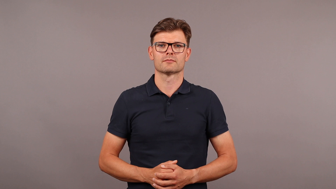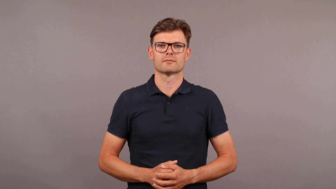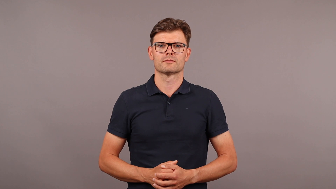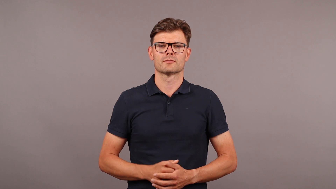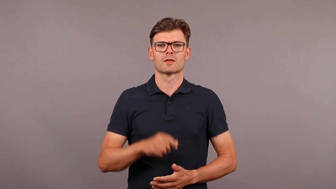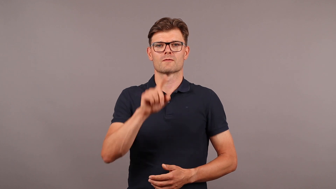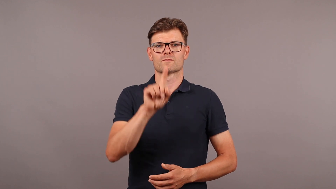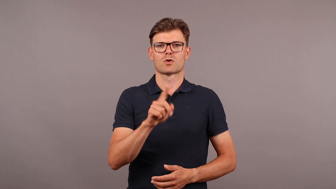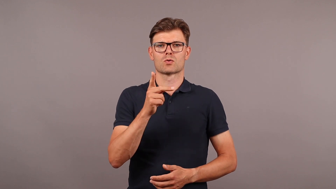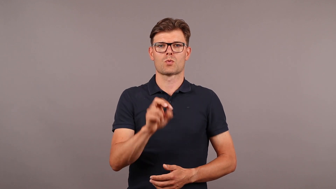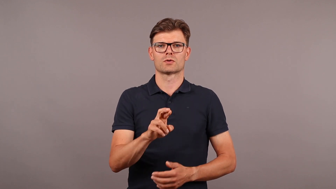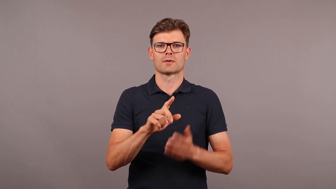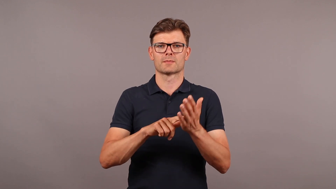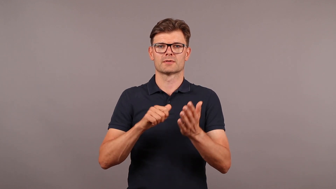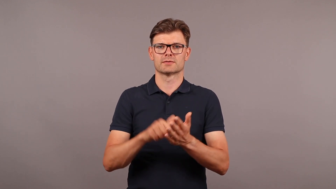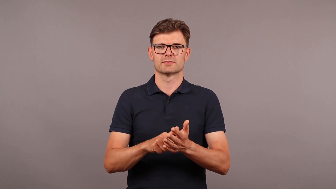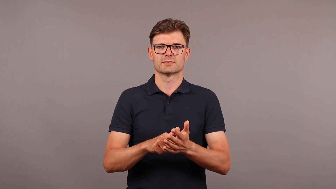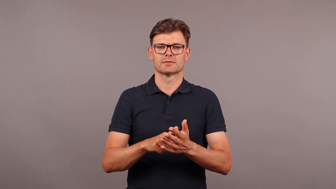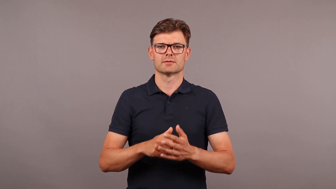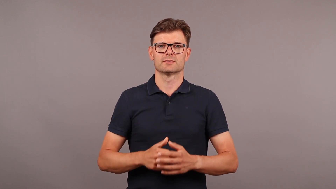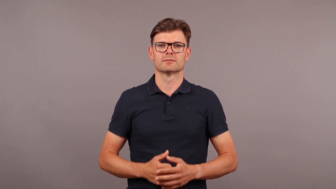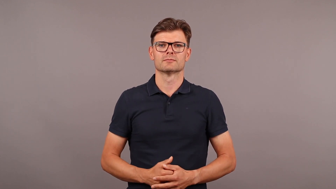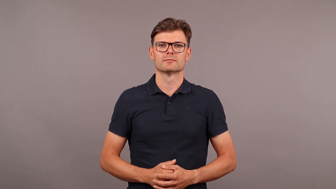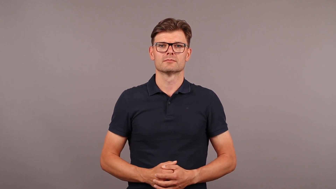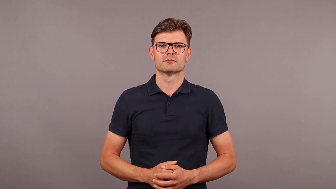Första Korinthierbrevet